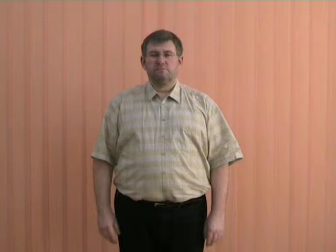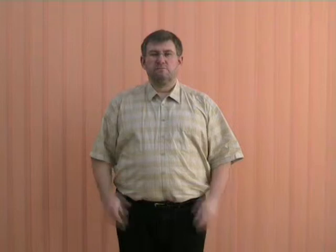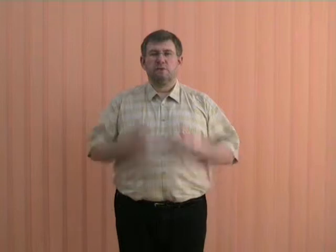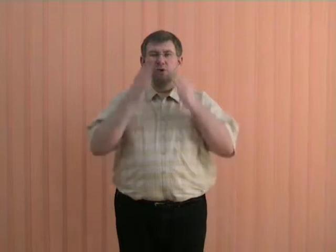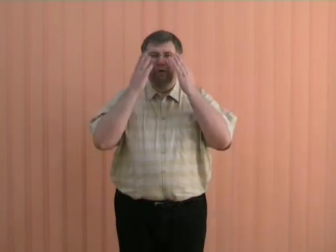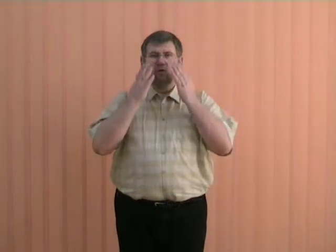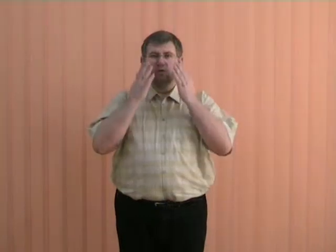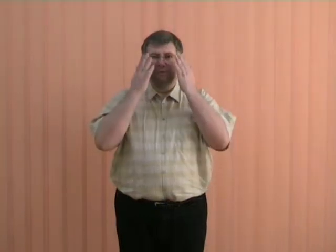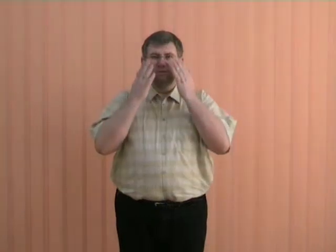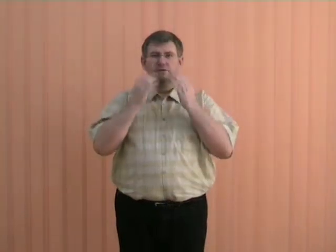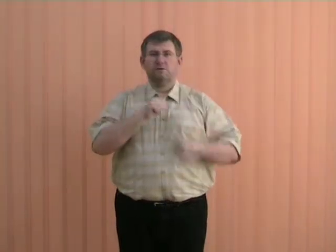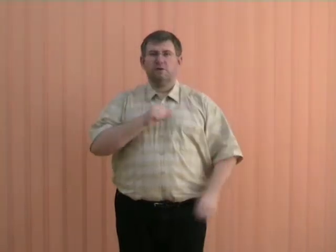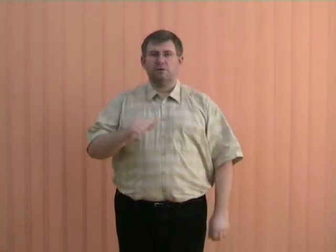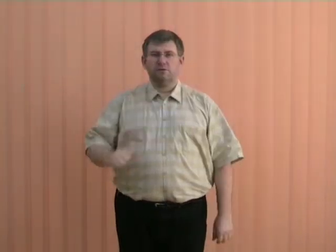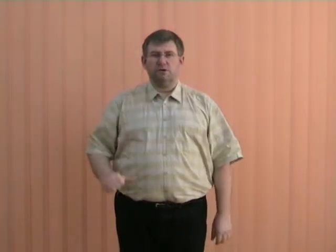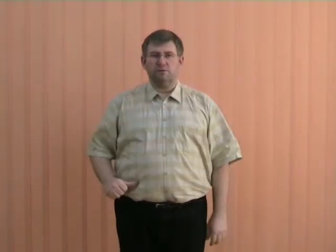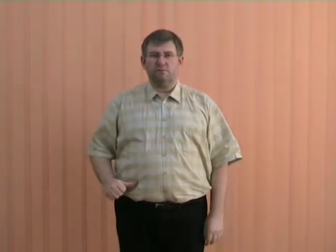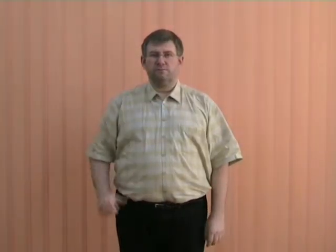umyć (się)